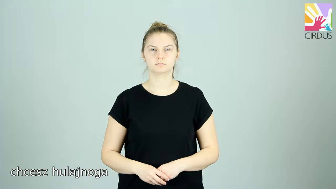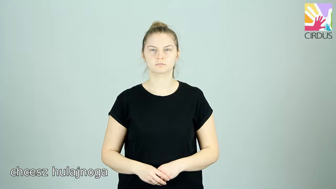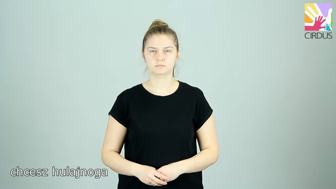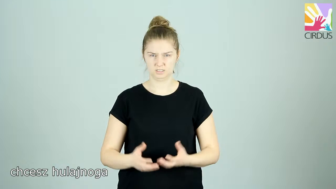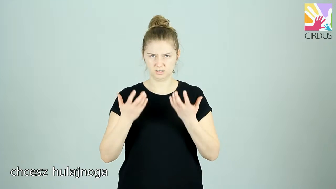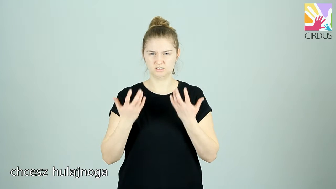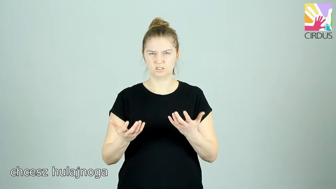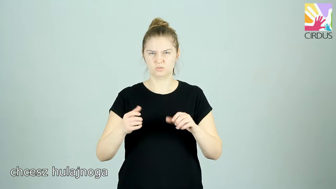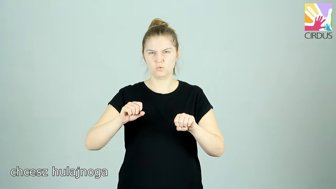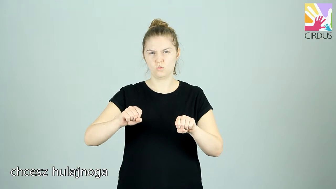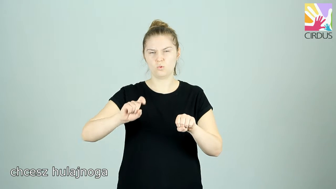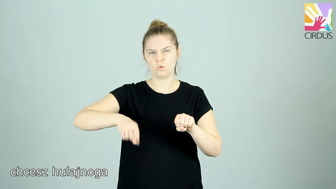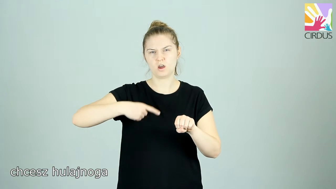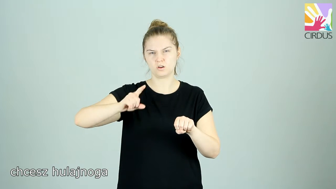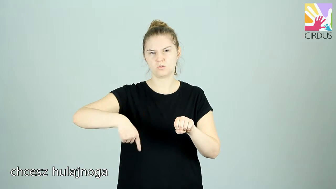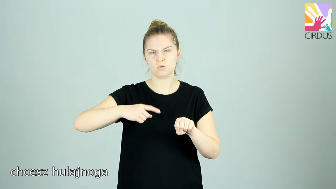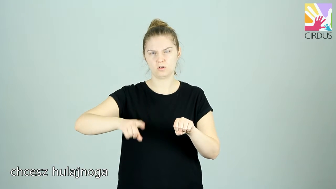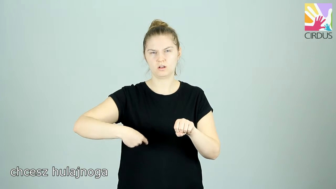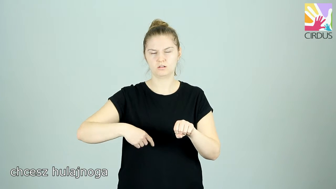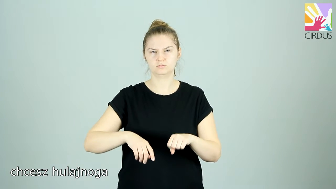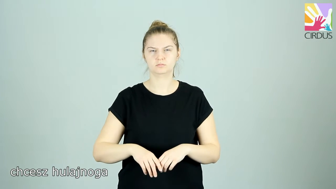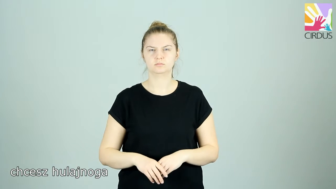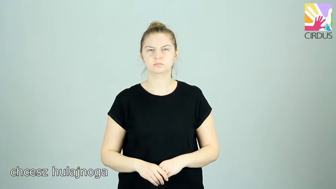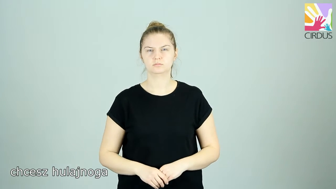chcesz hulajnoga